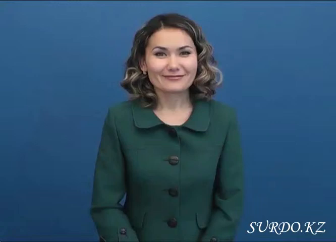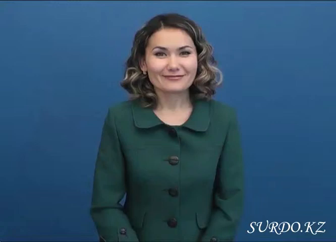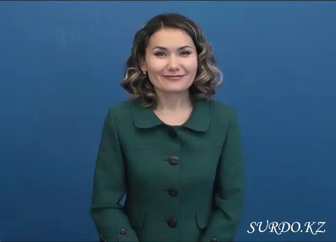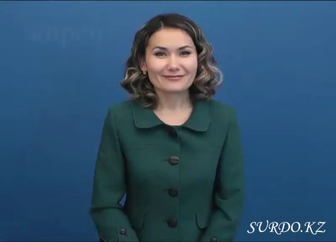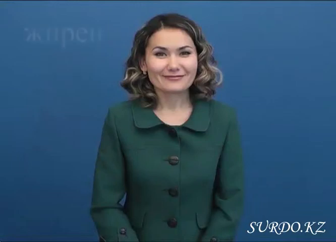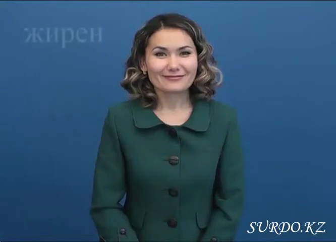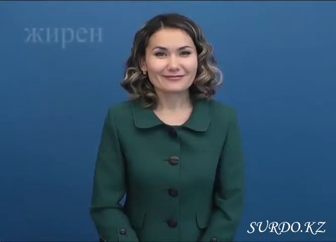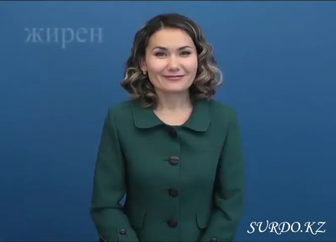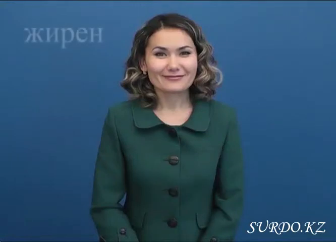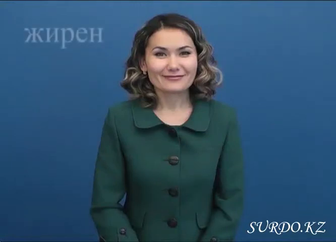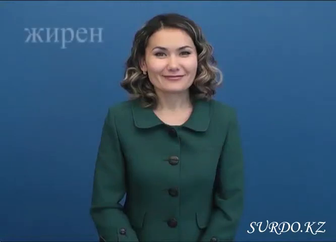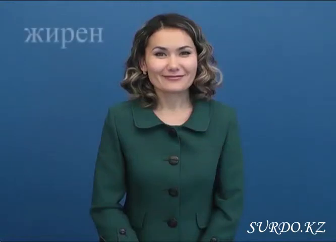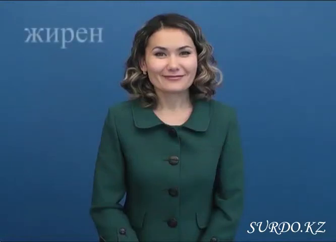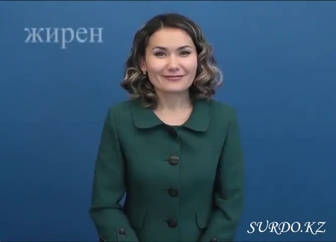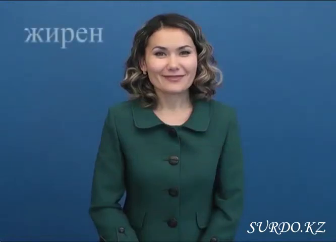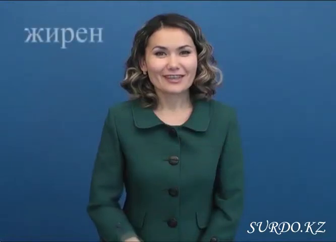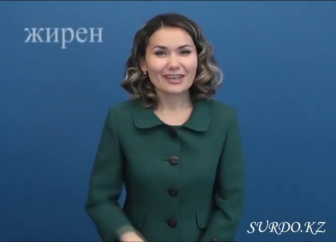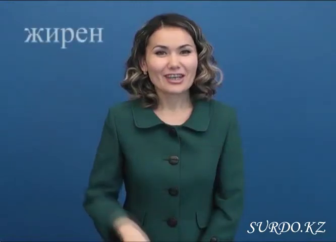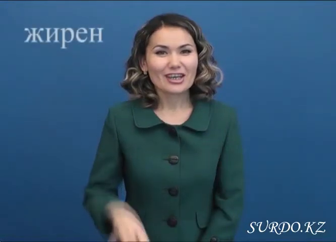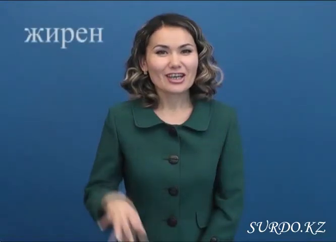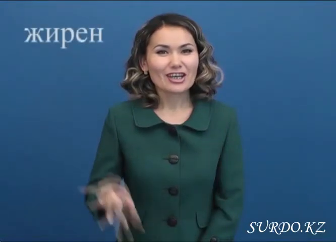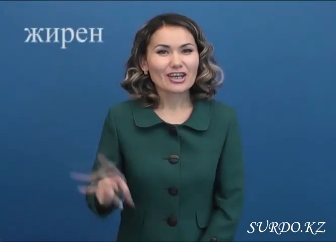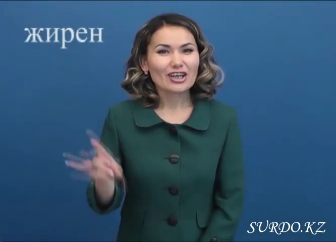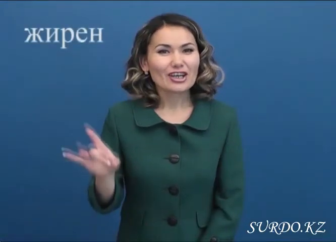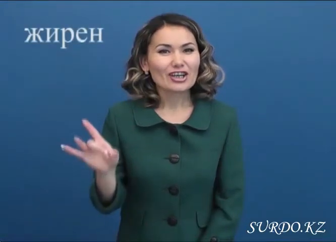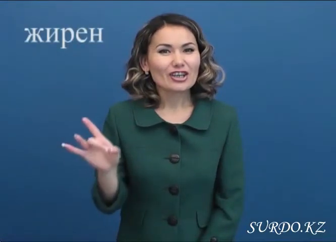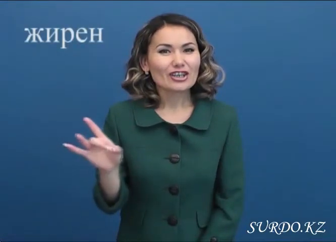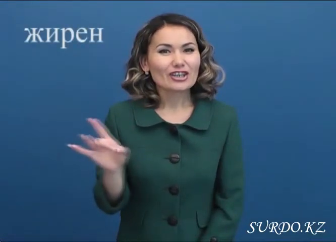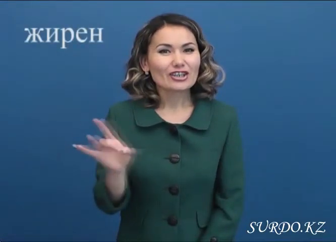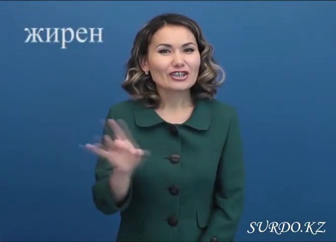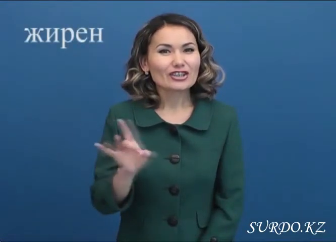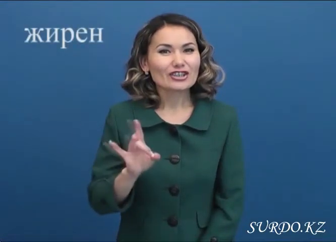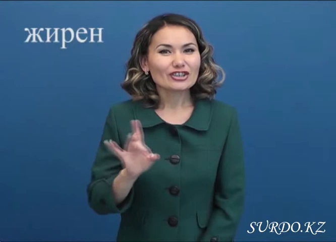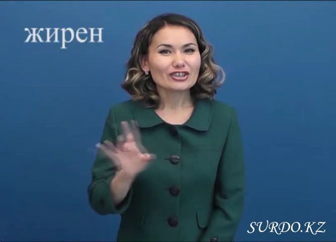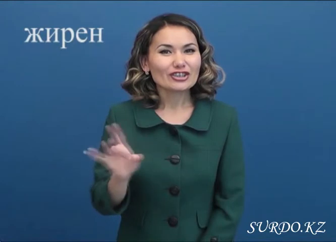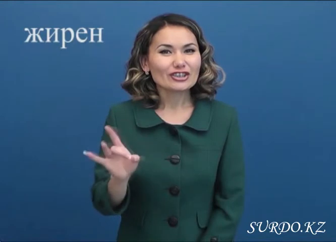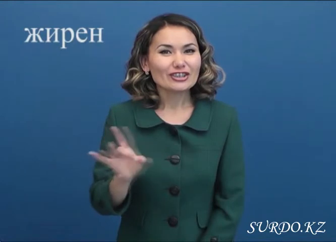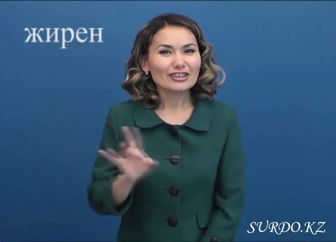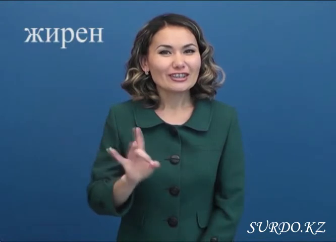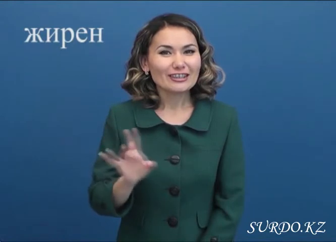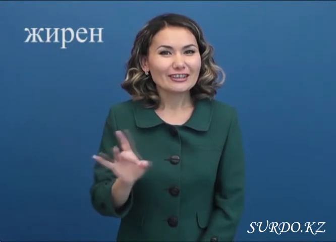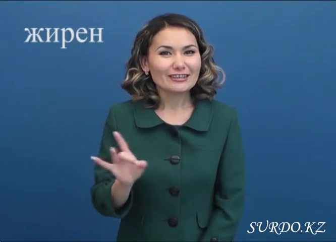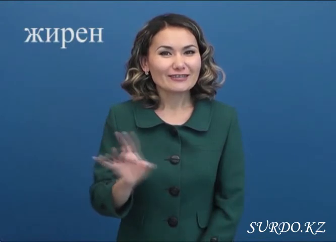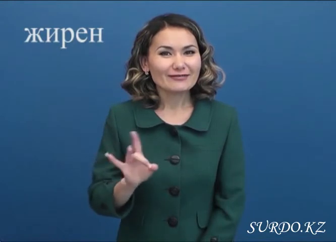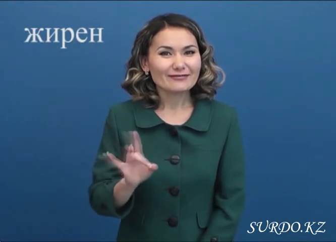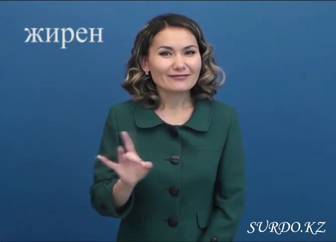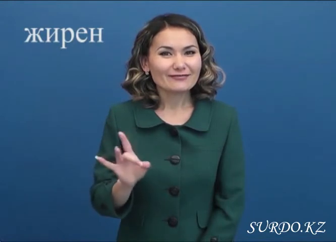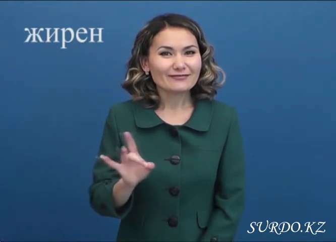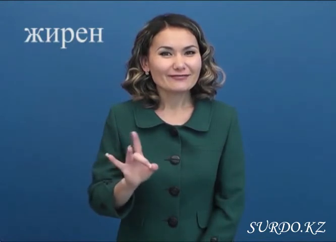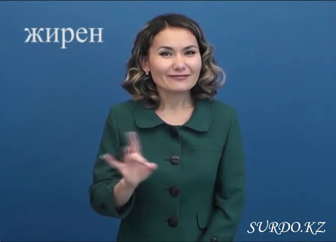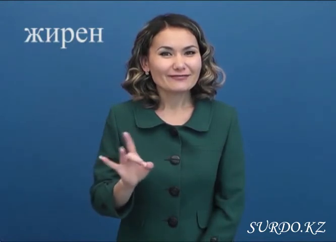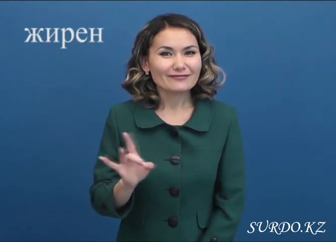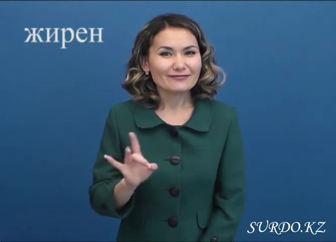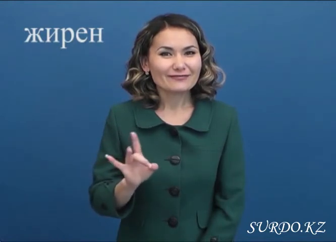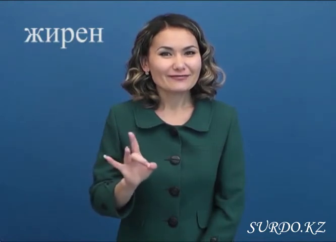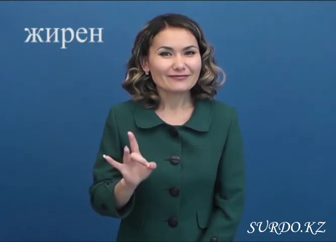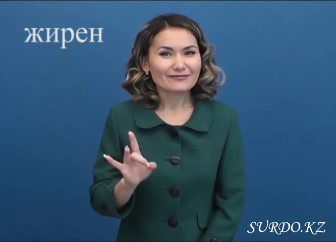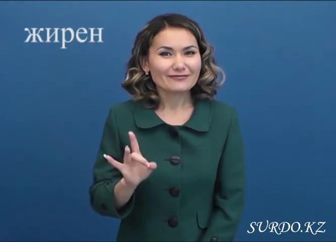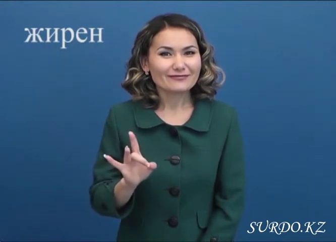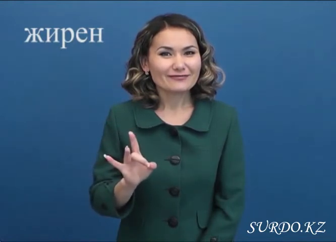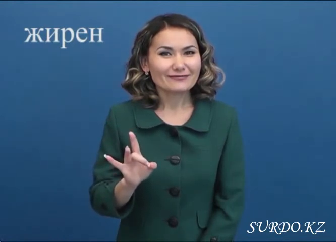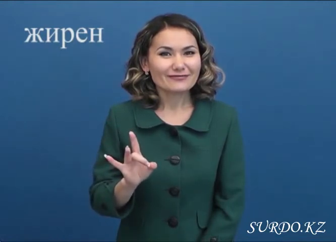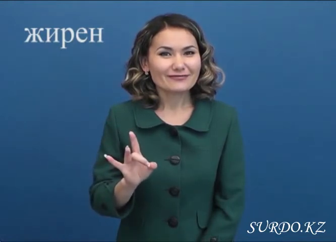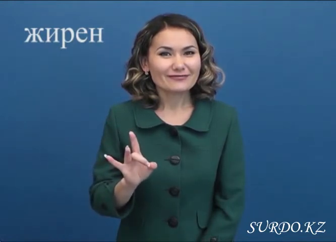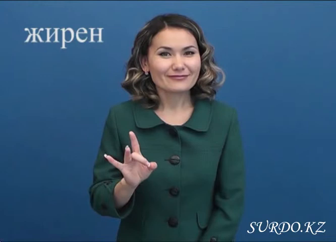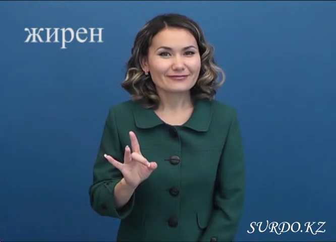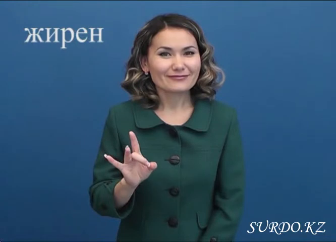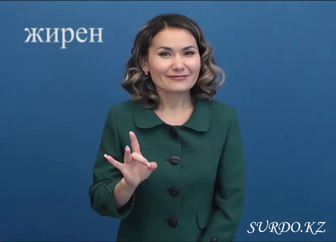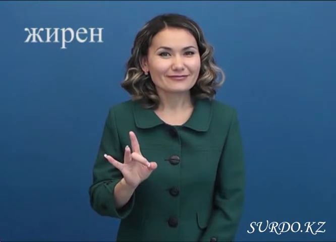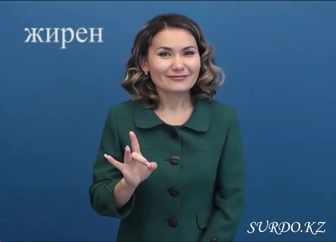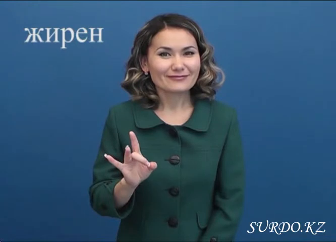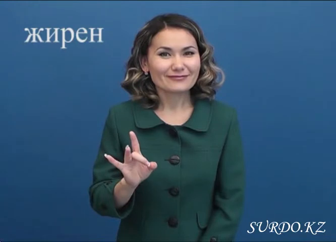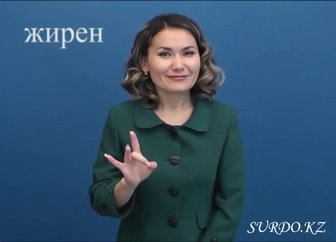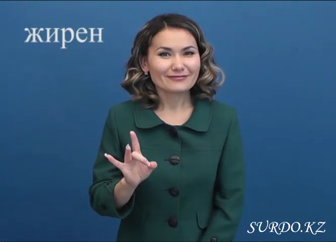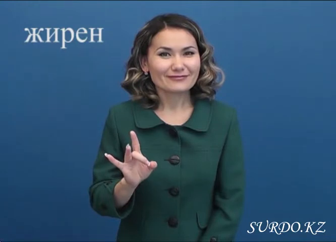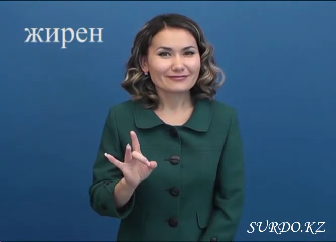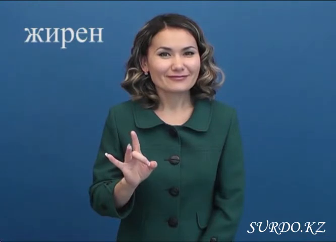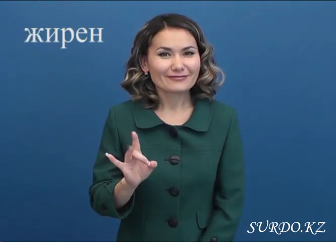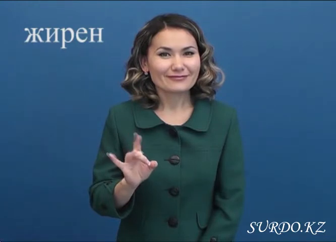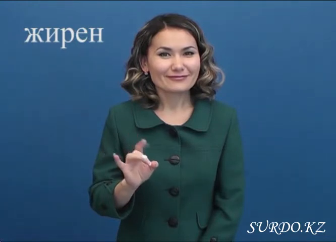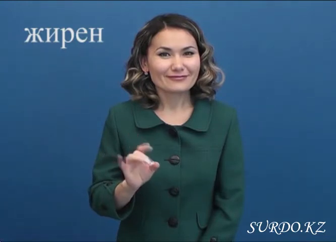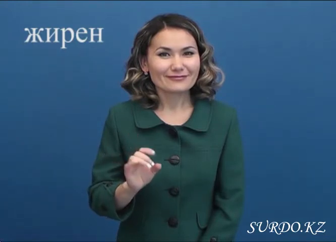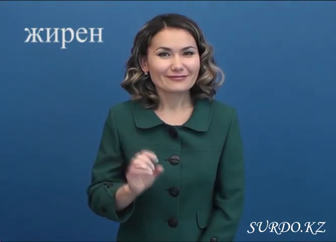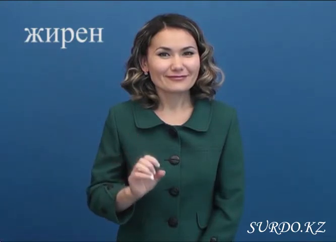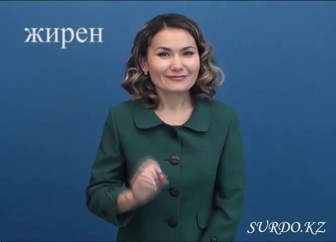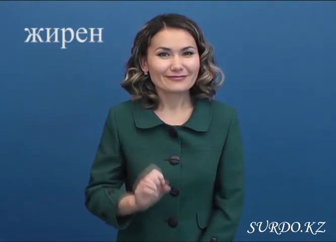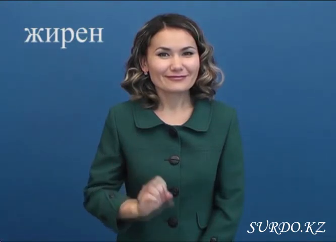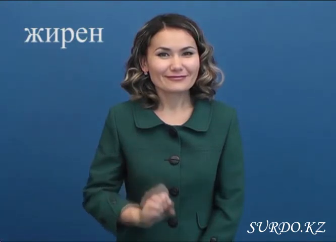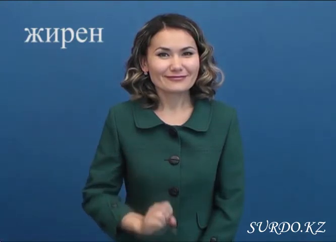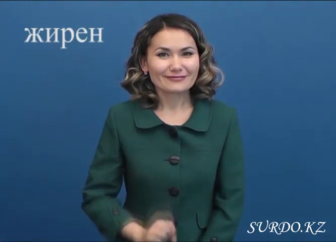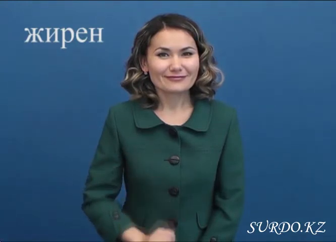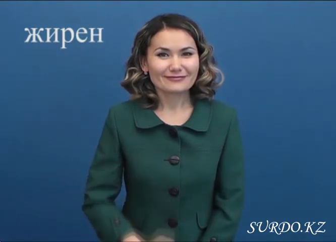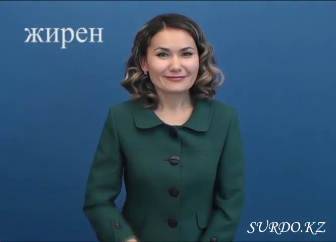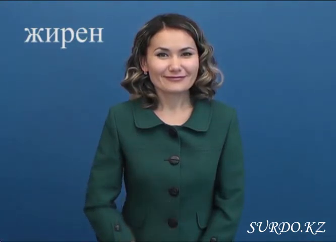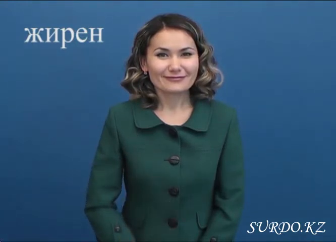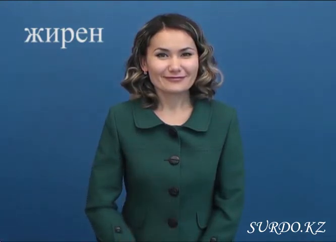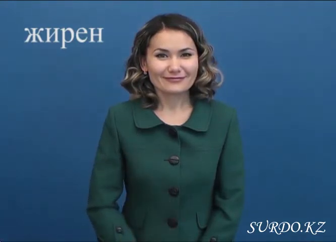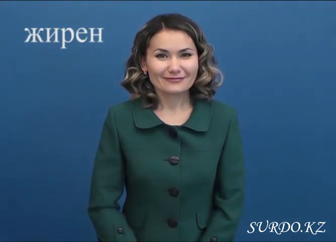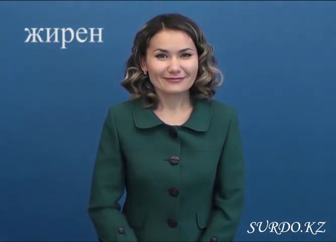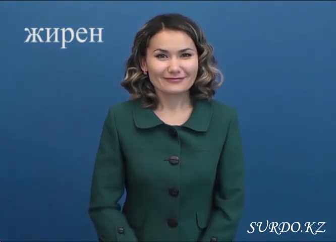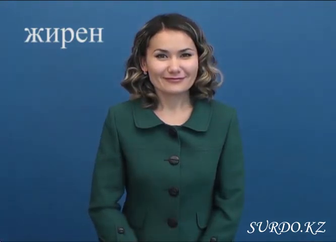Жирен